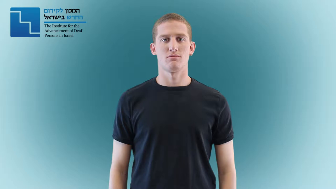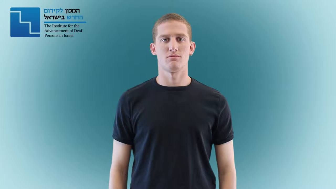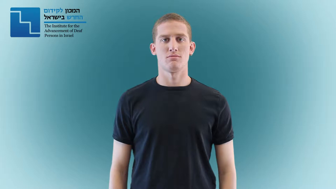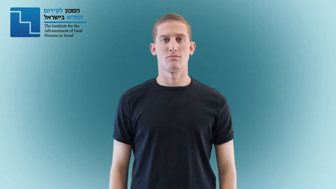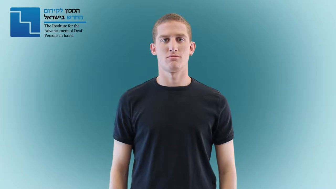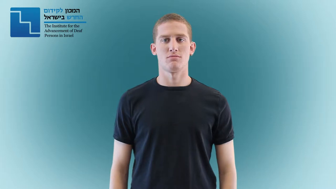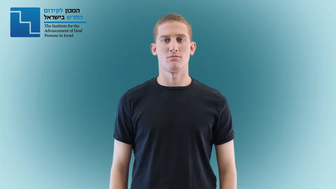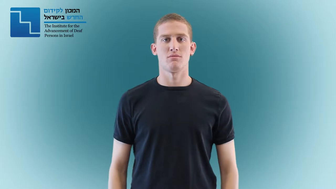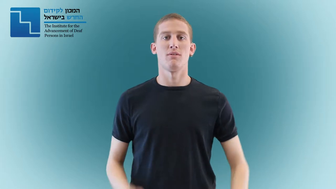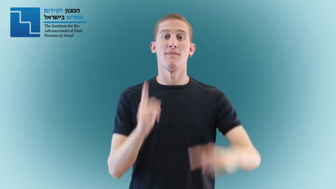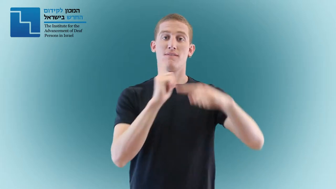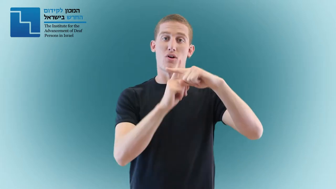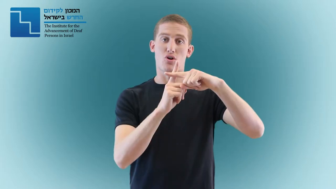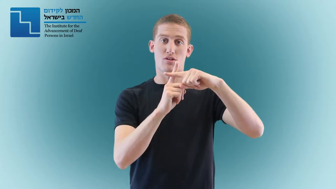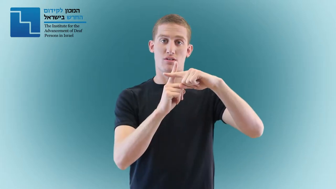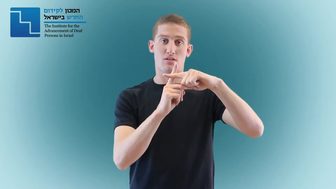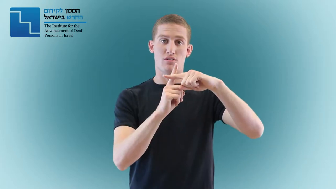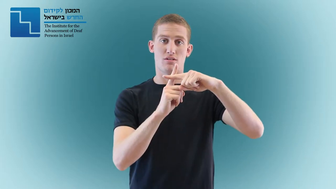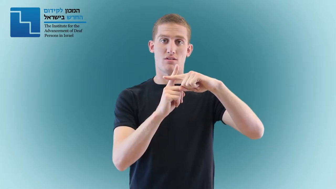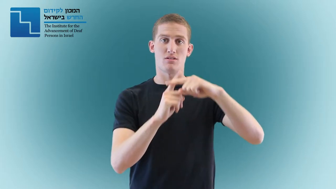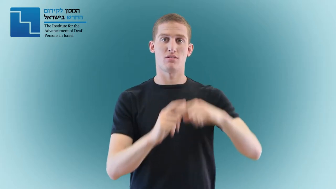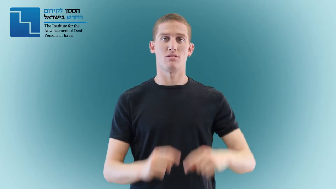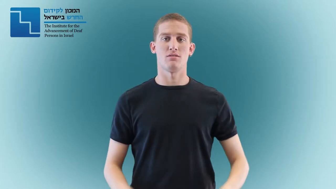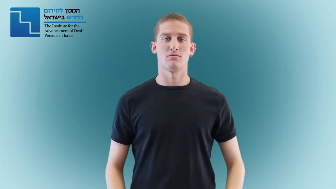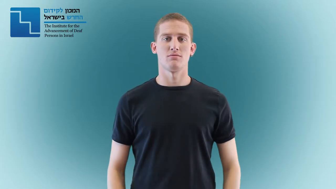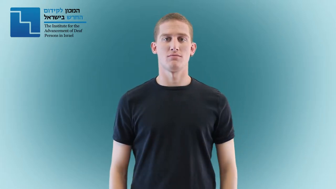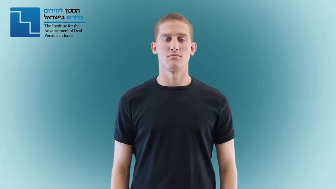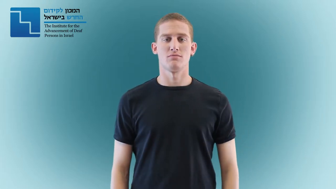ועוד